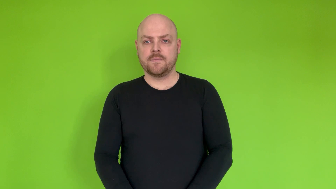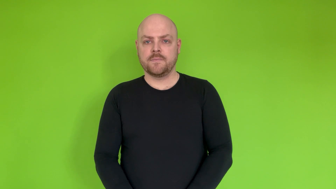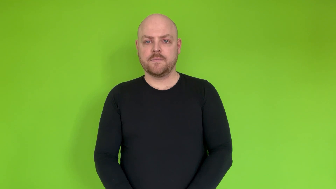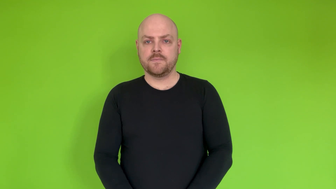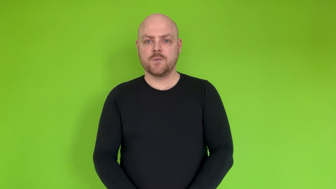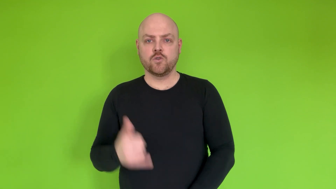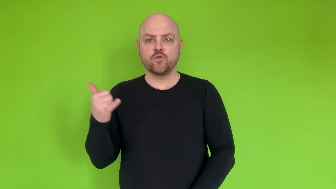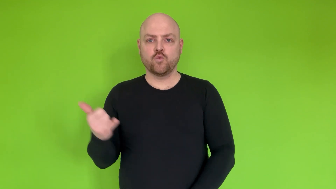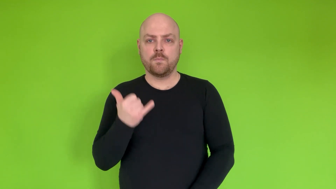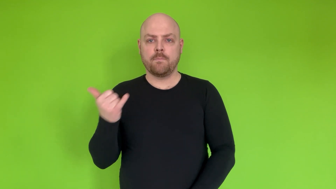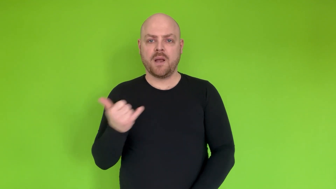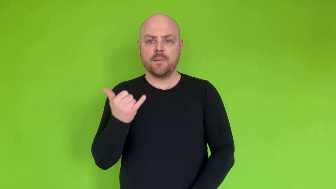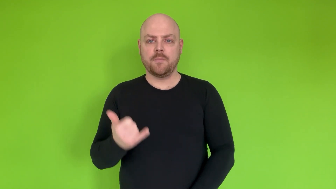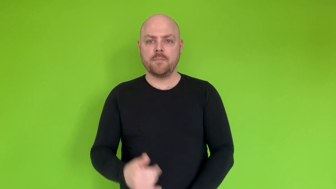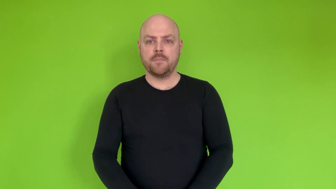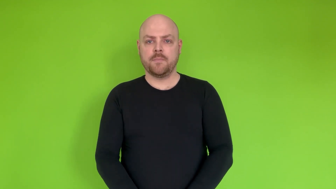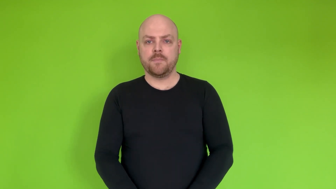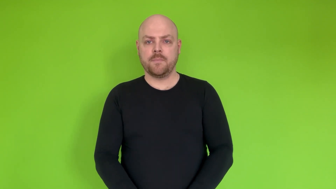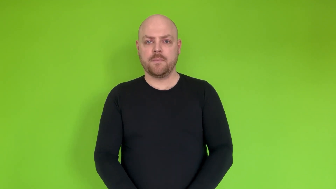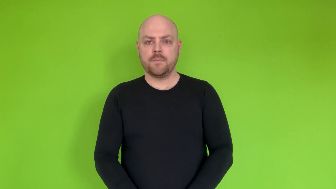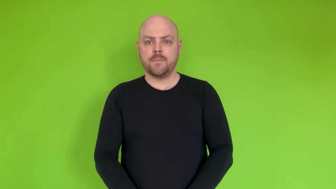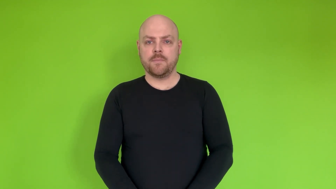Jumet